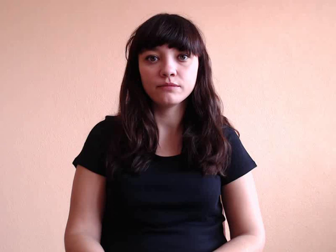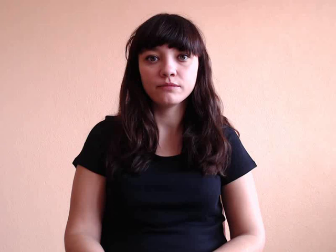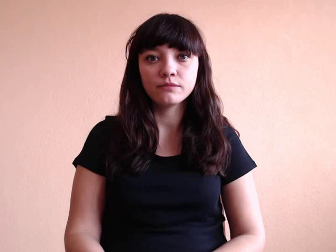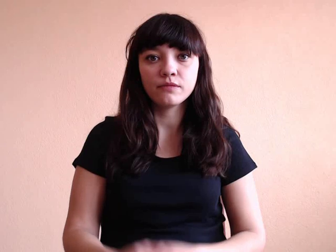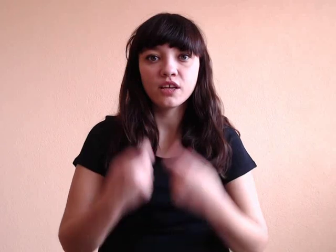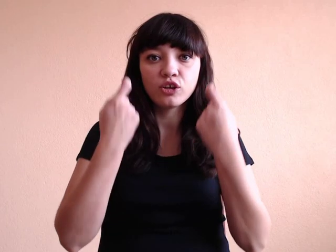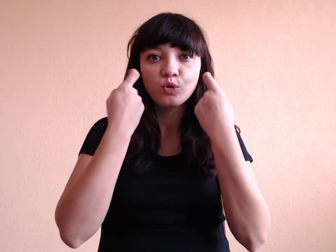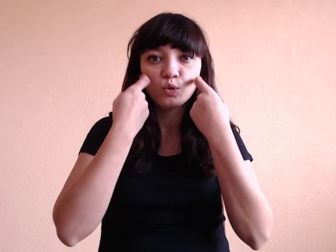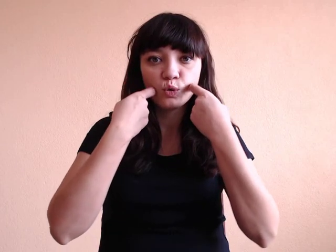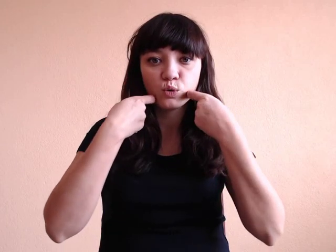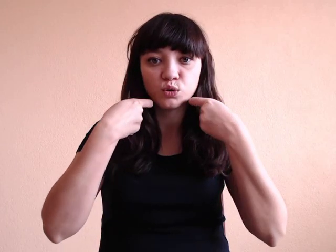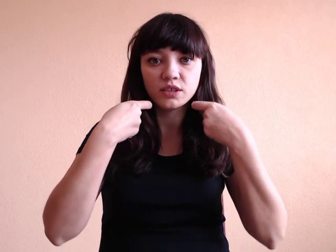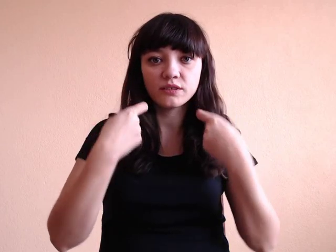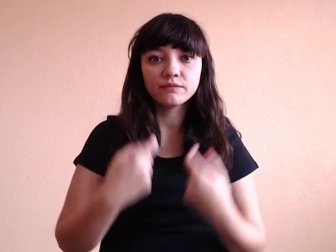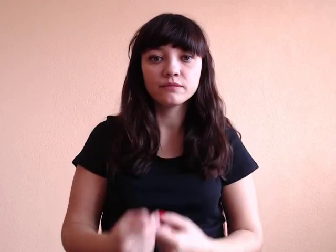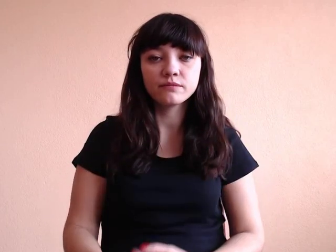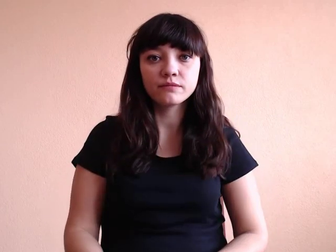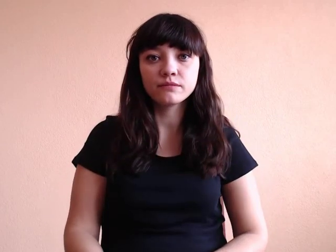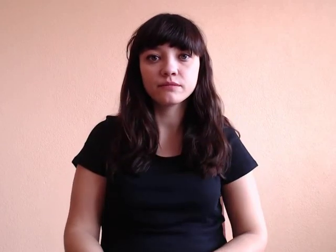CHUDY SZCZUPŁY